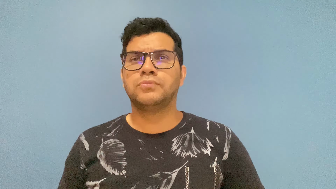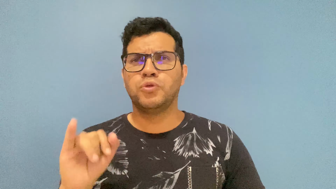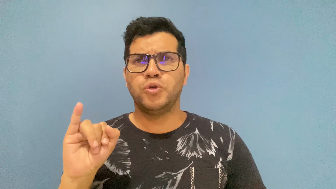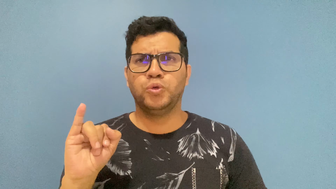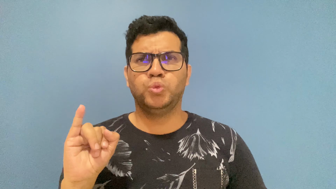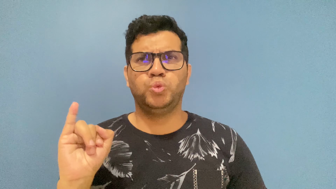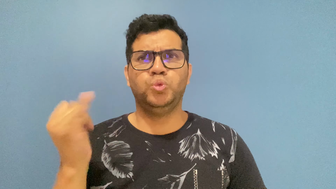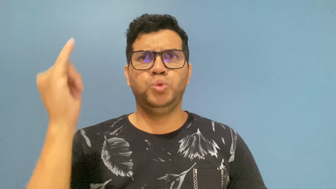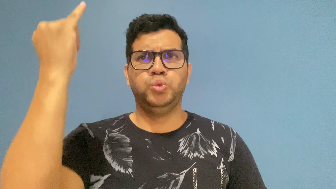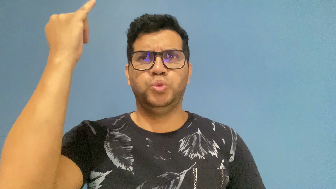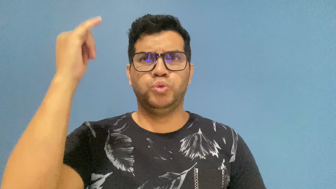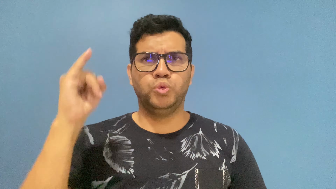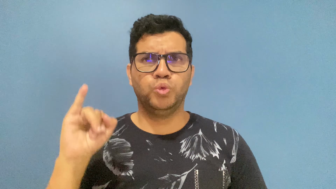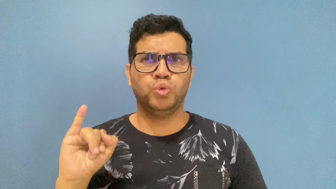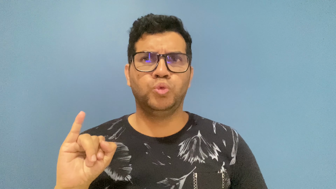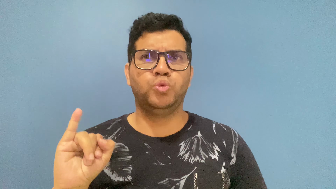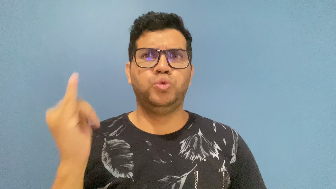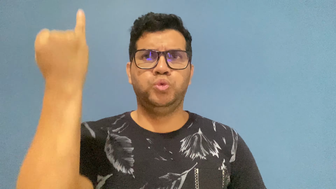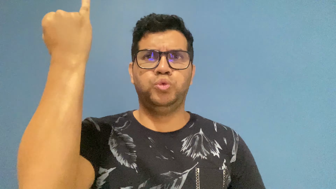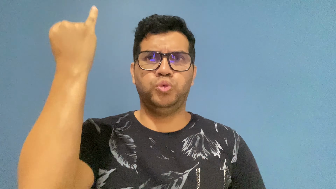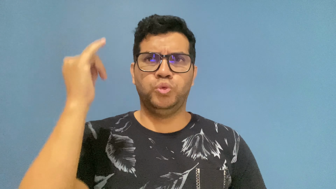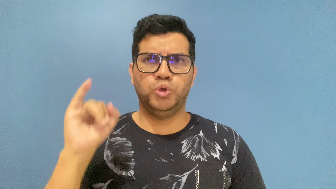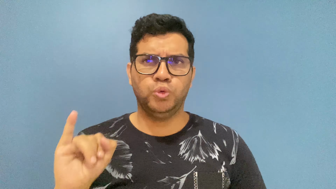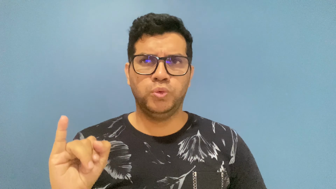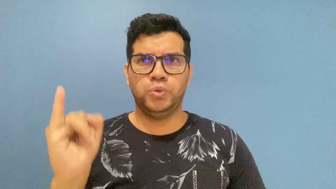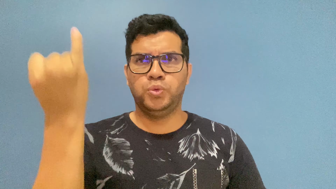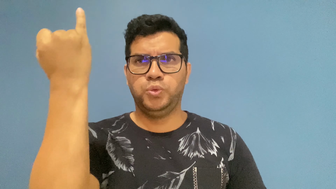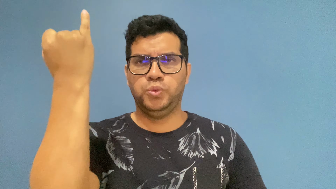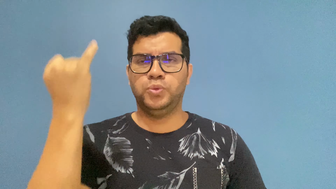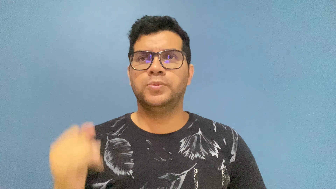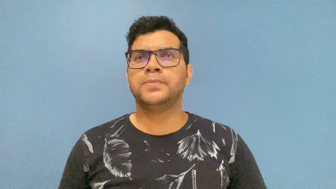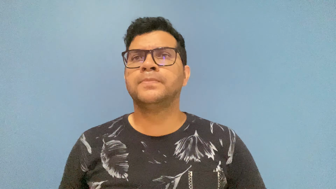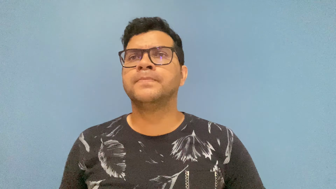Juros